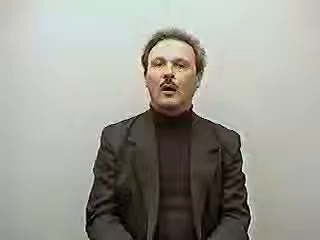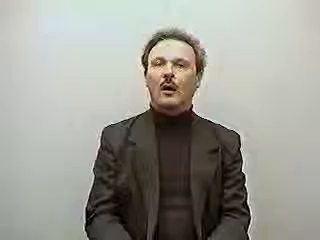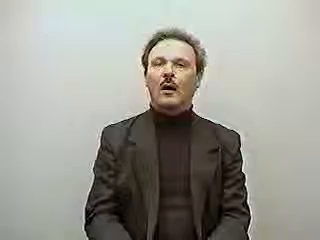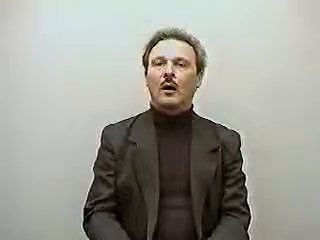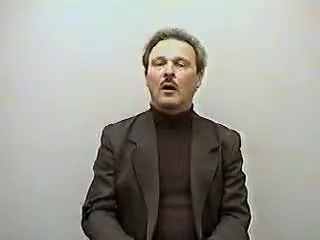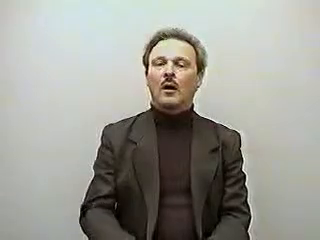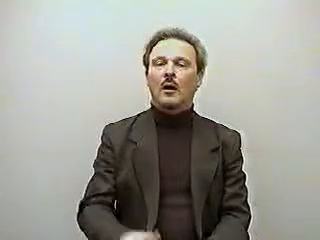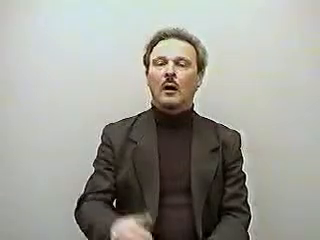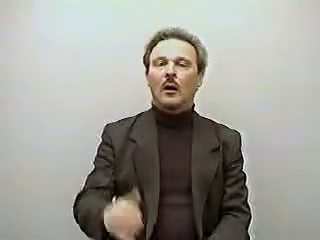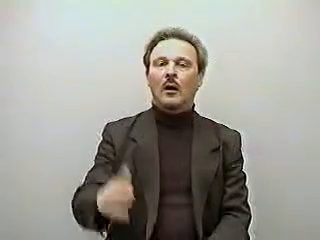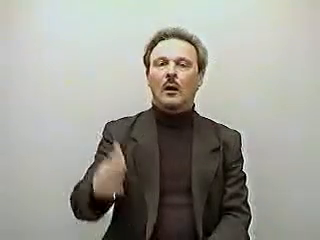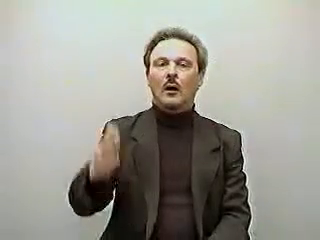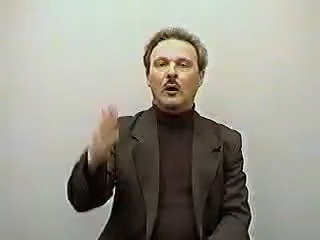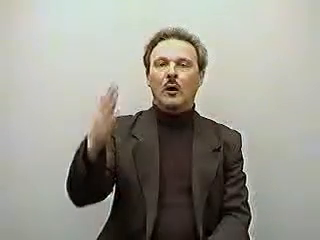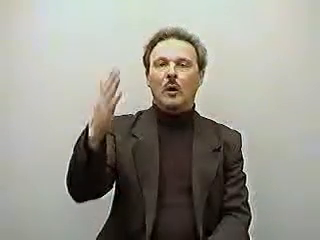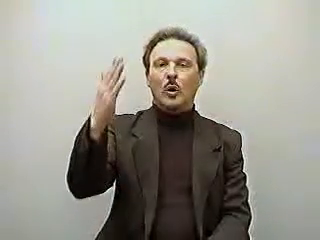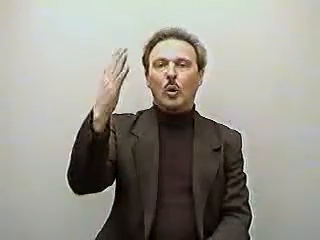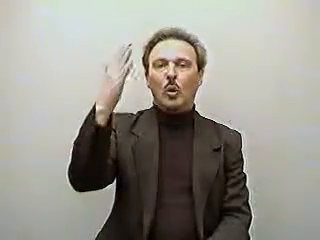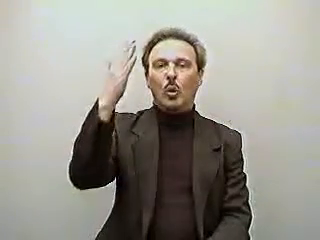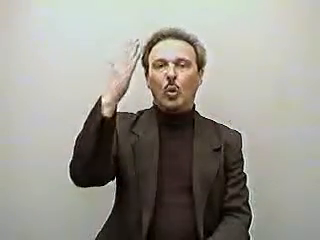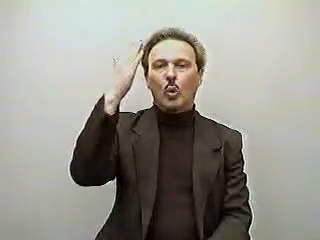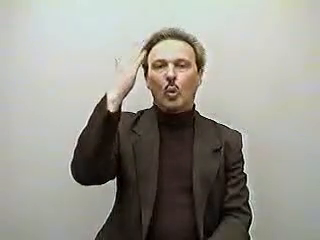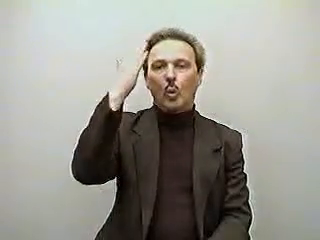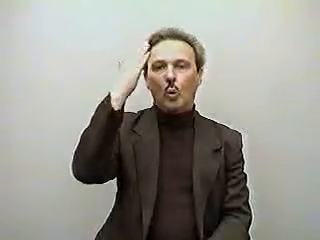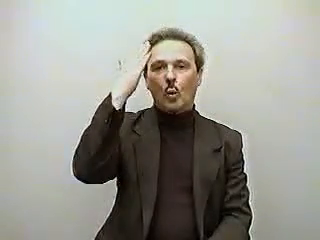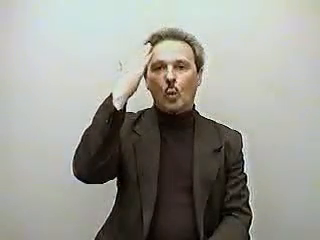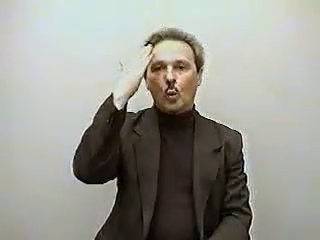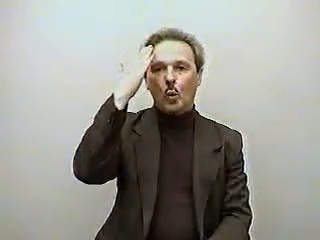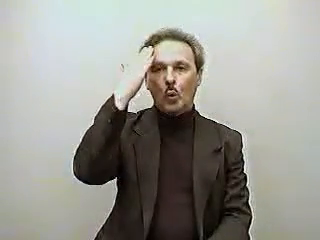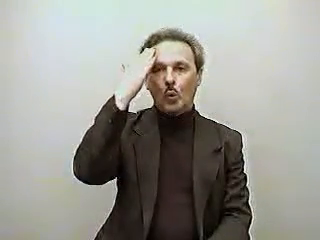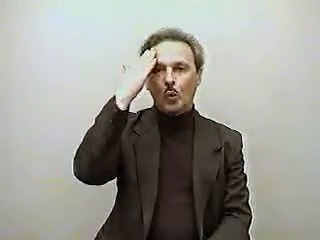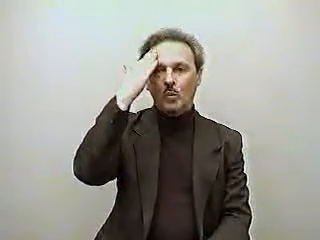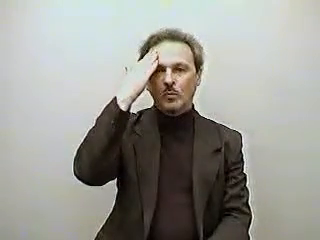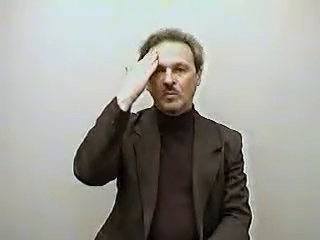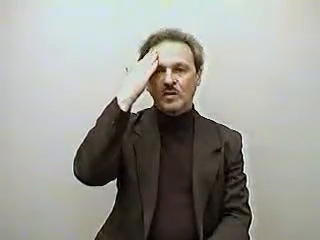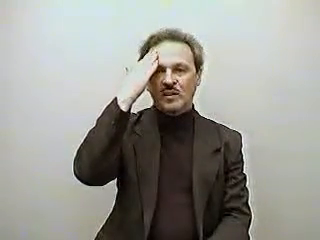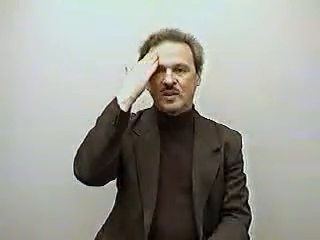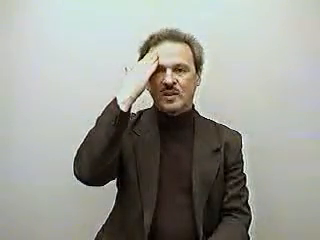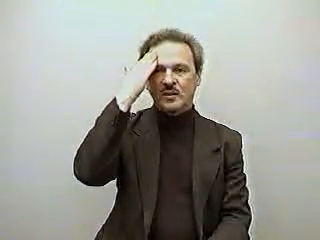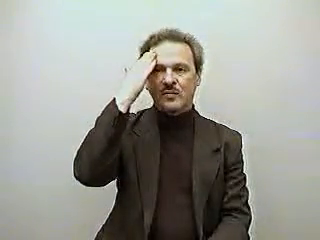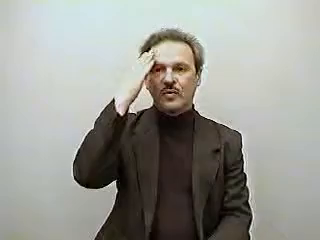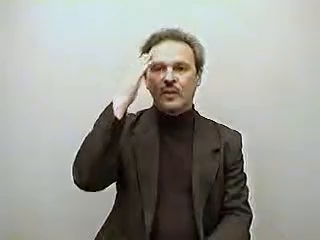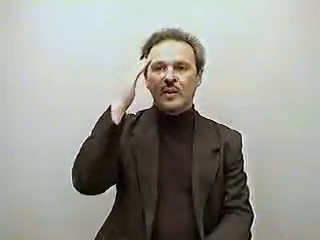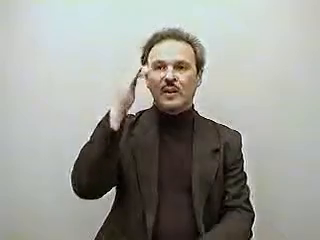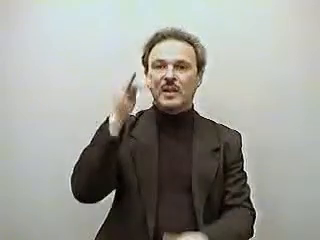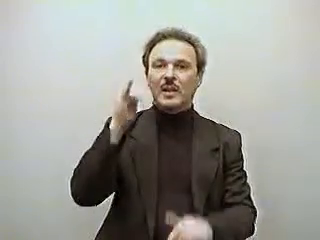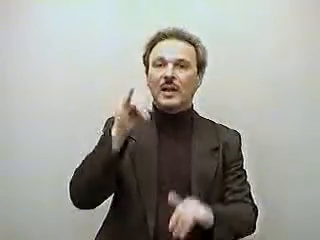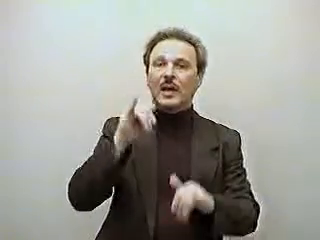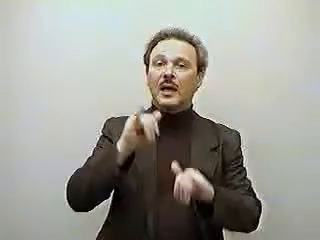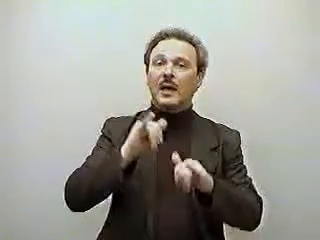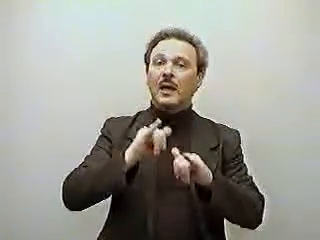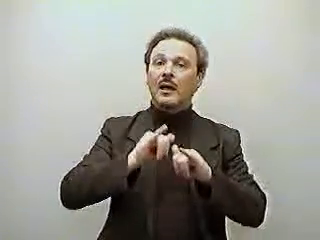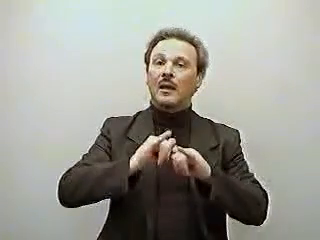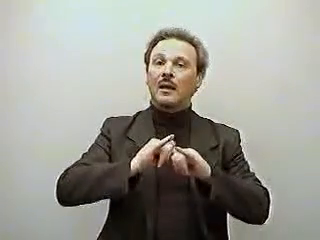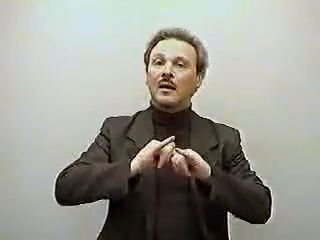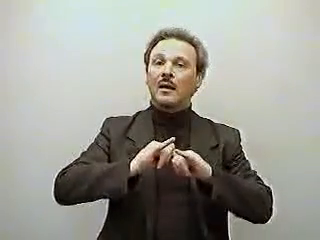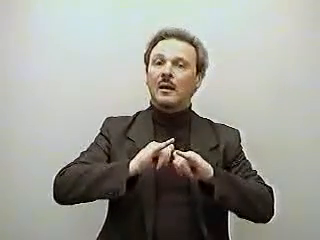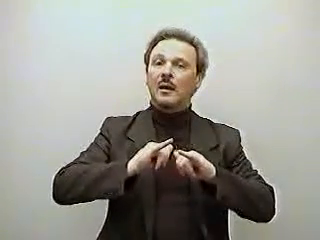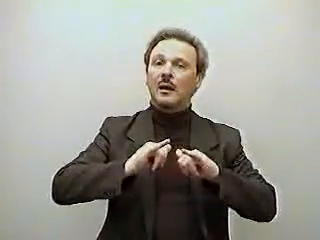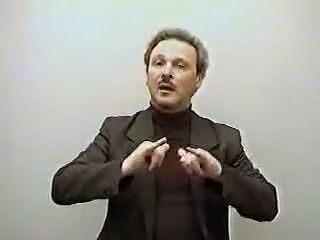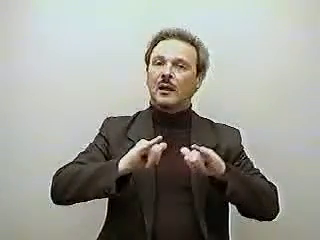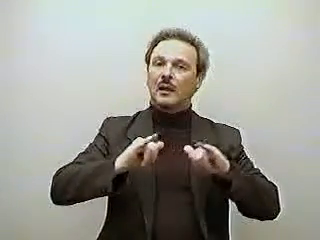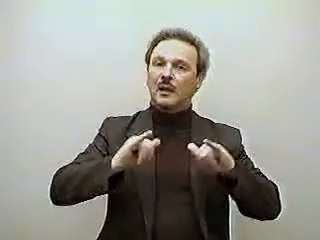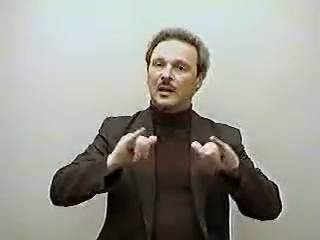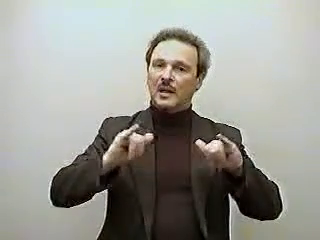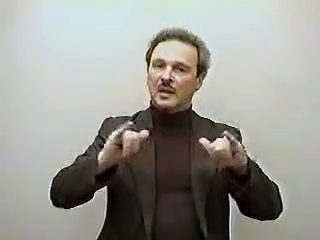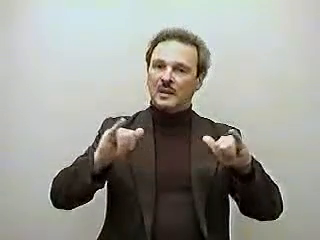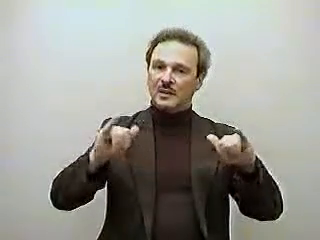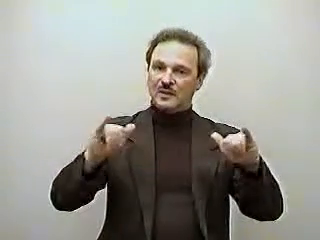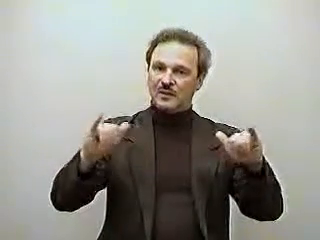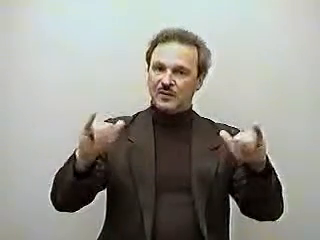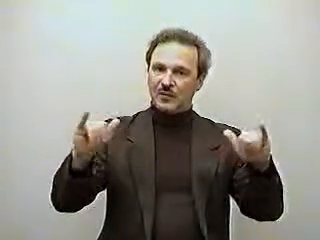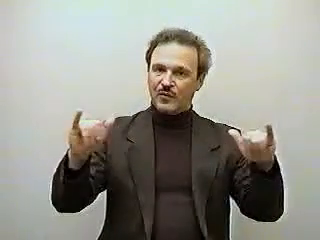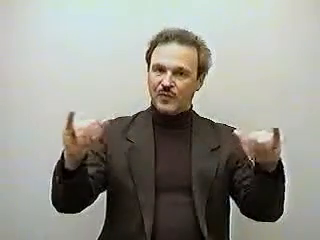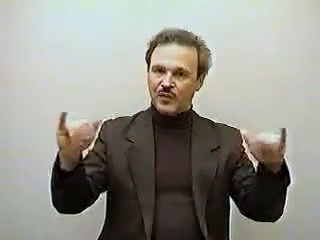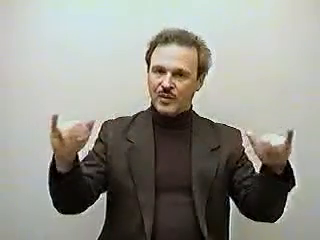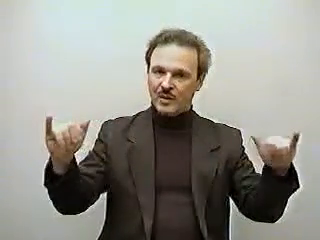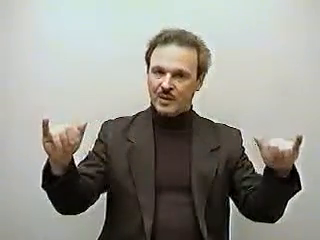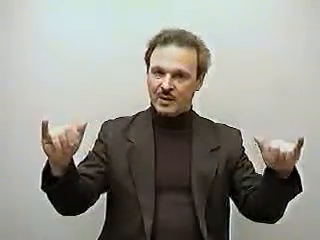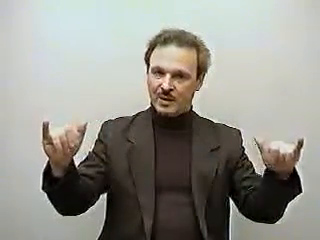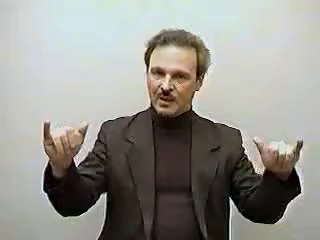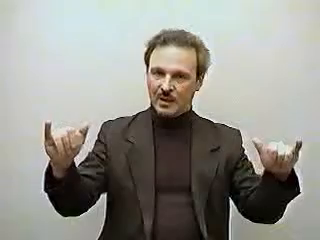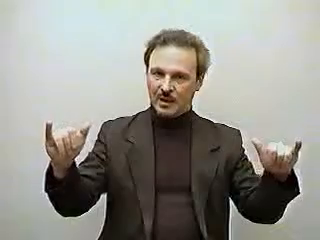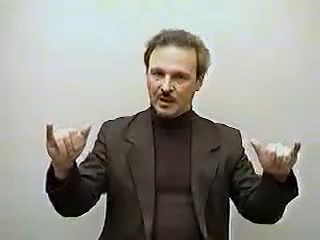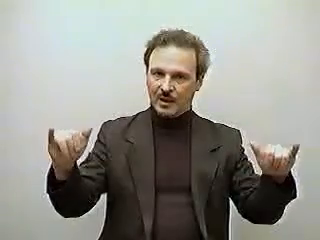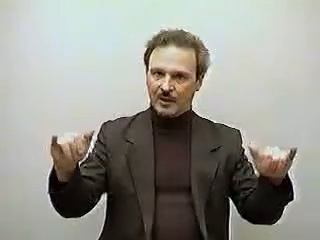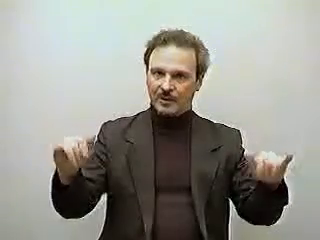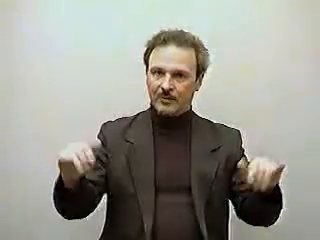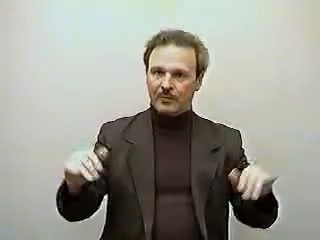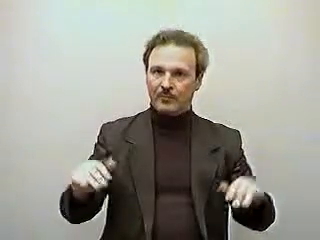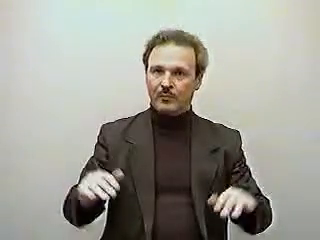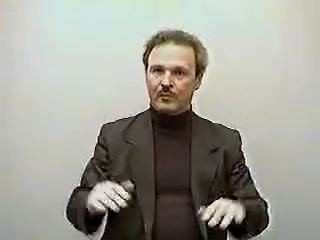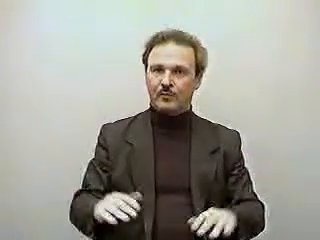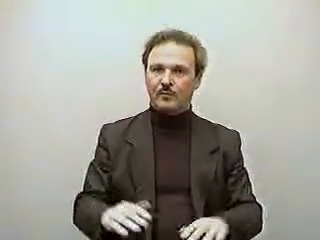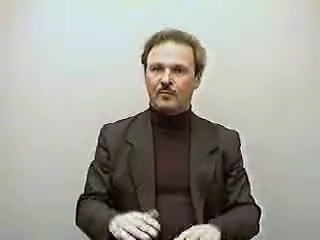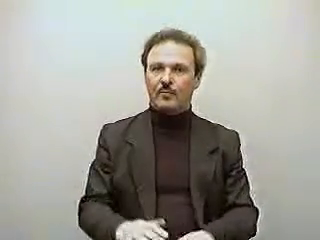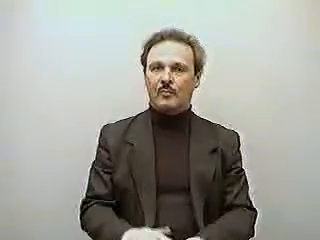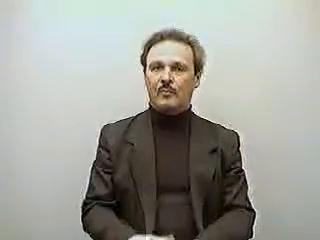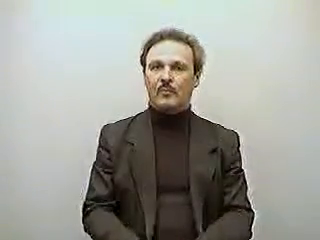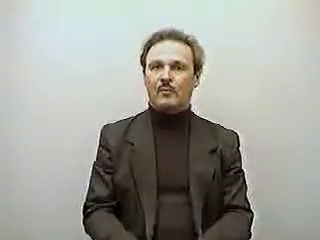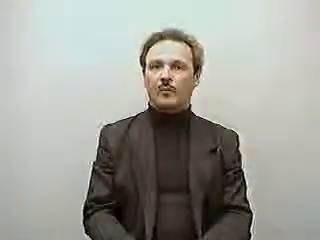умственное развитие